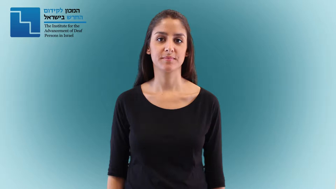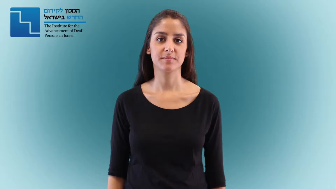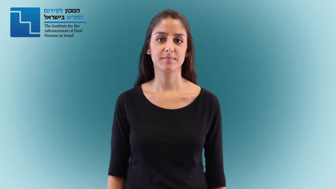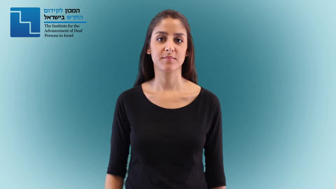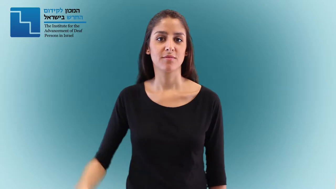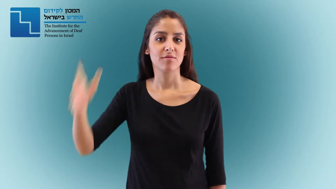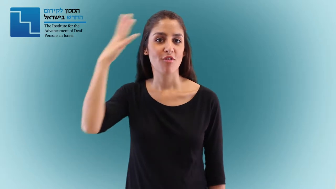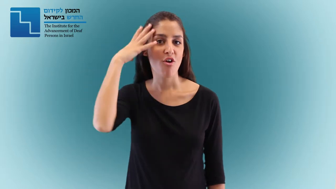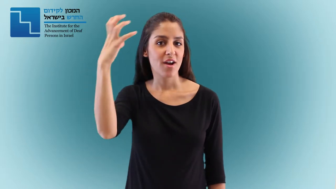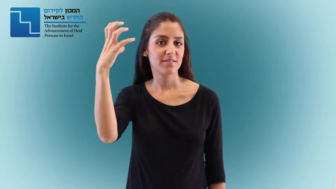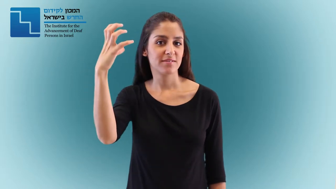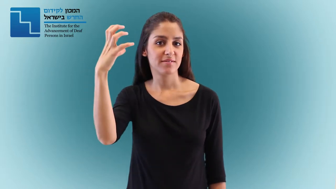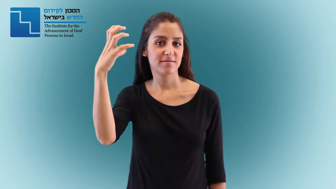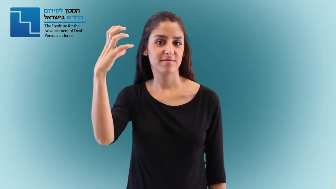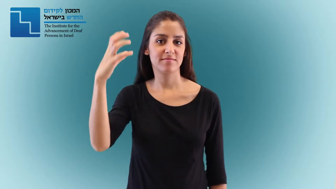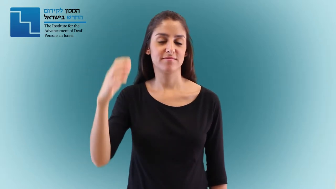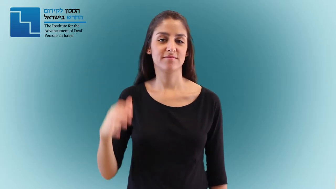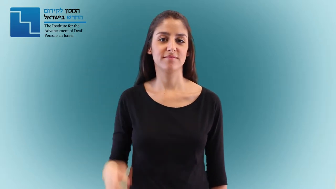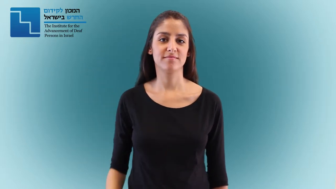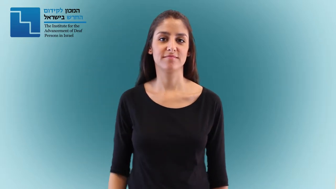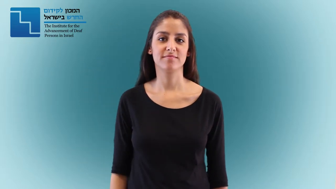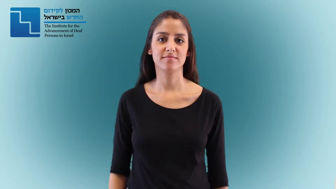לאהוב